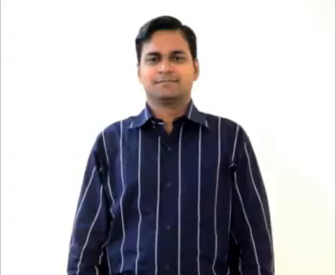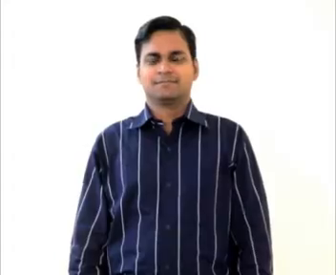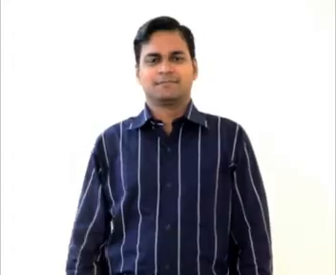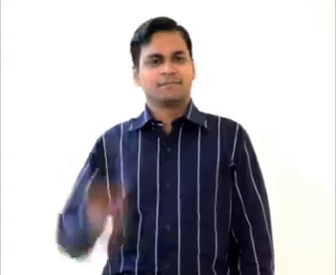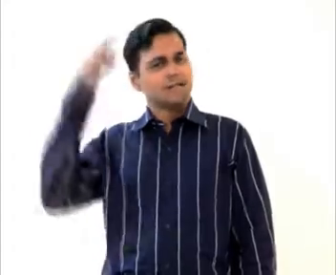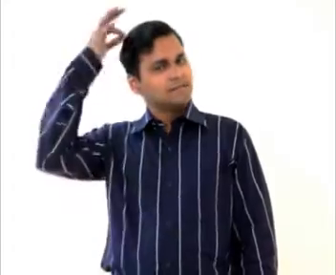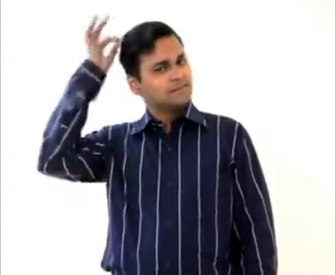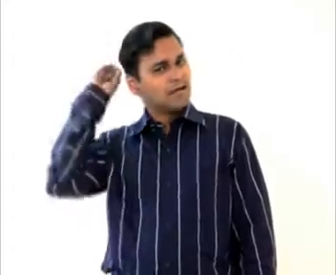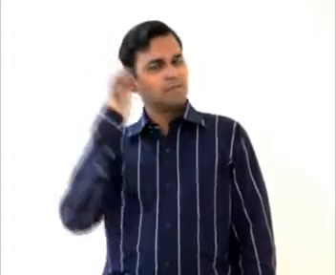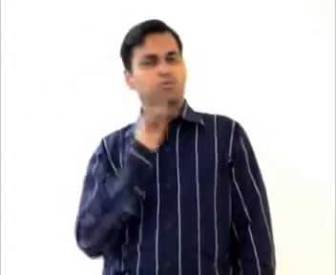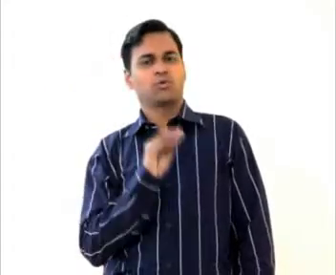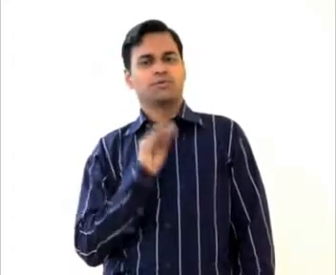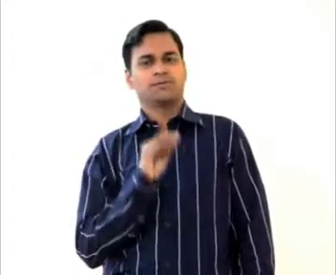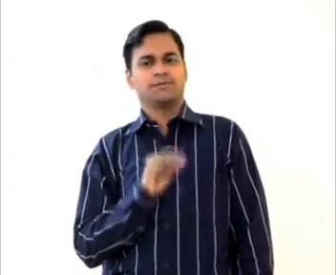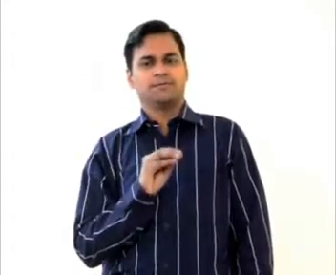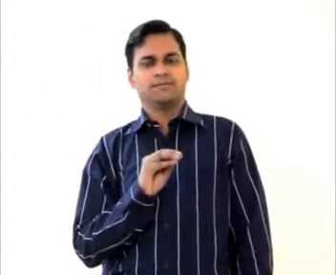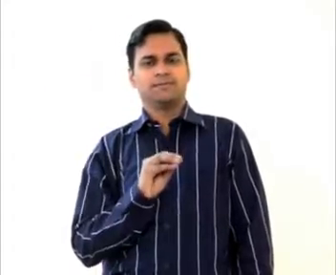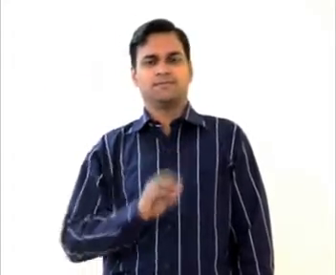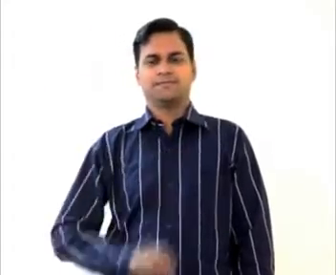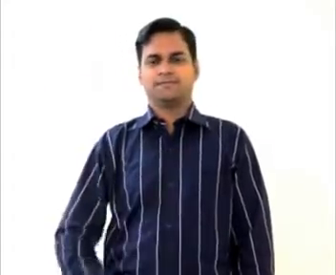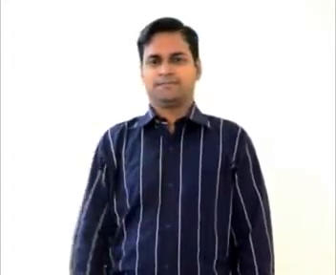ਪੰਡਤ